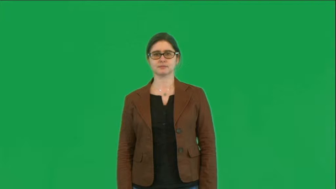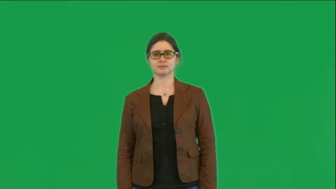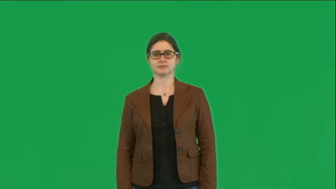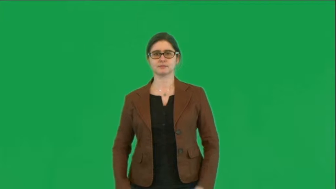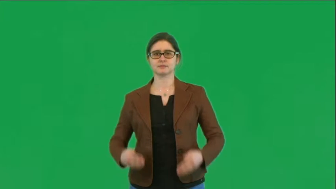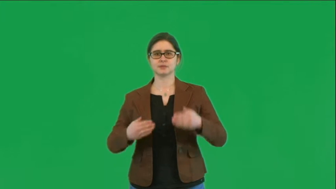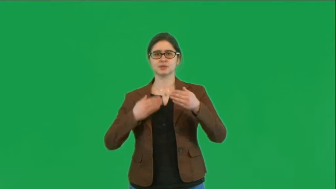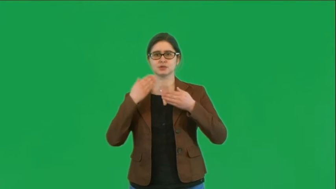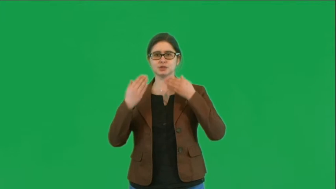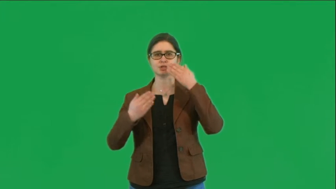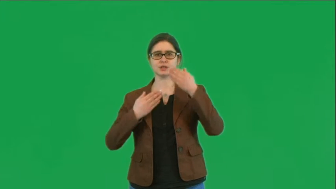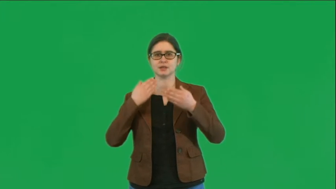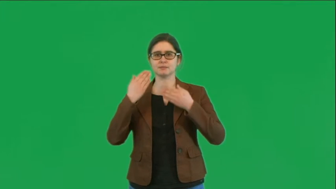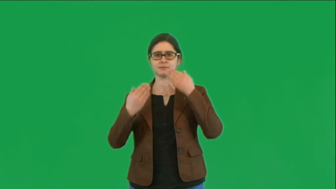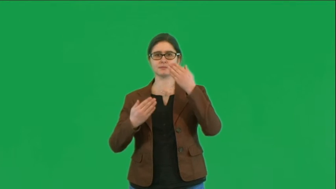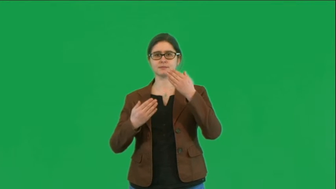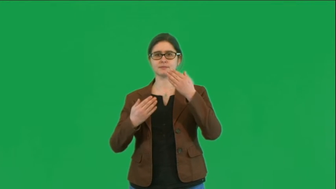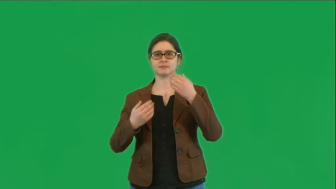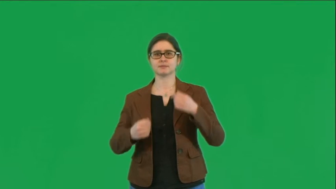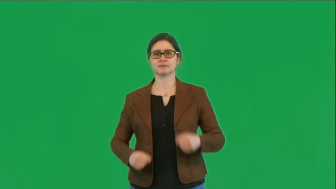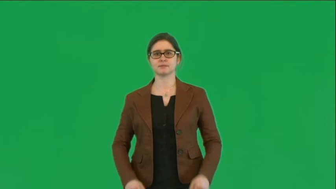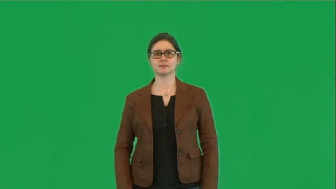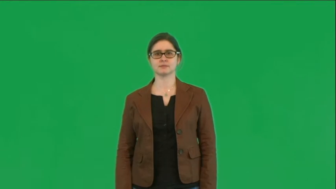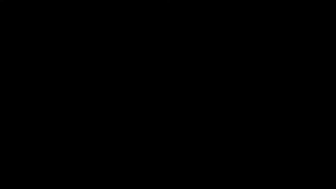życzenie